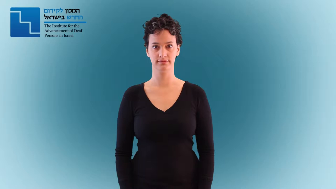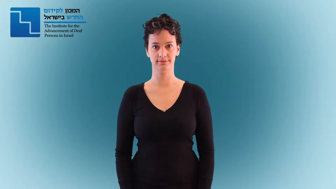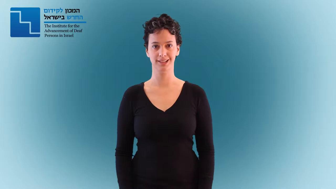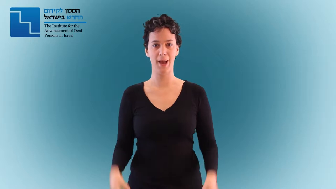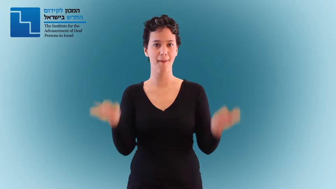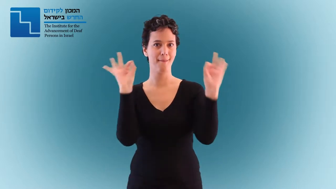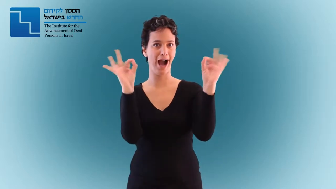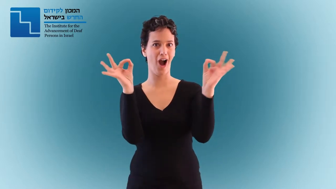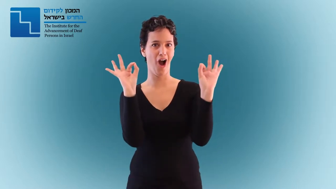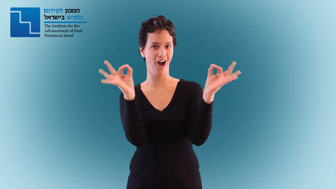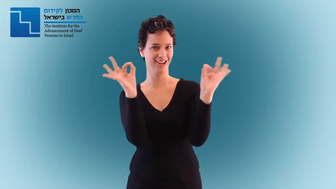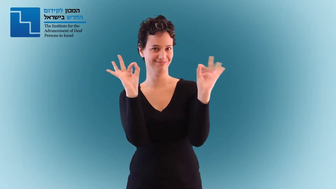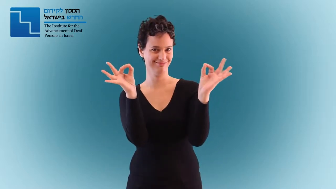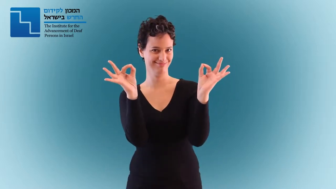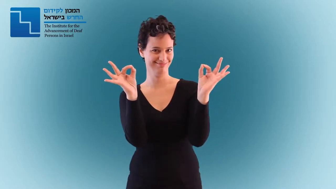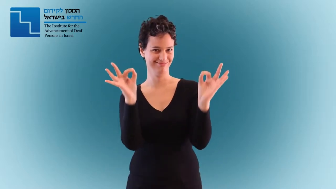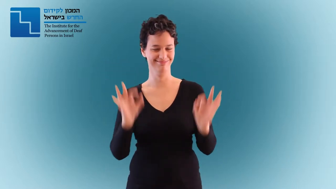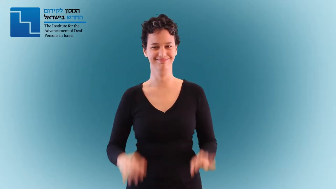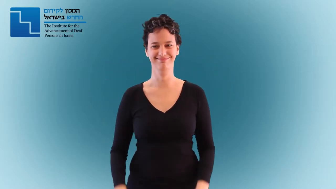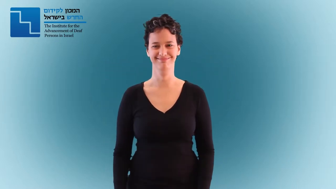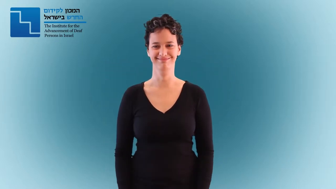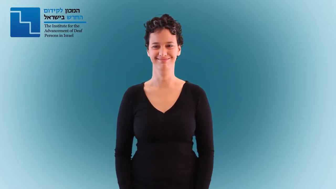מקורי